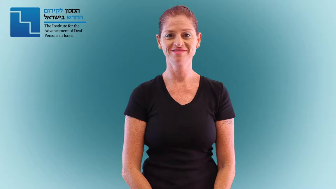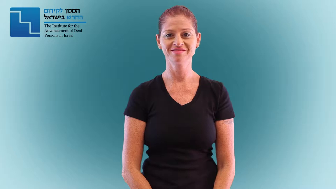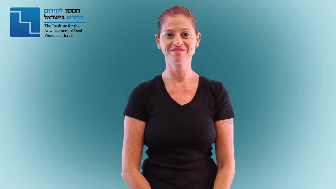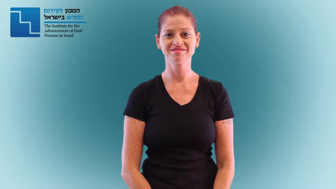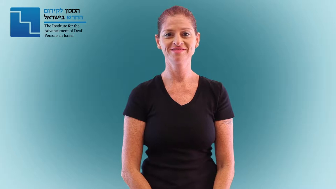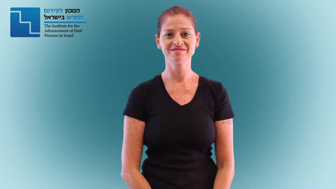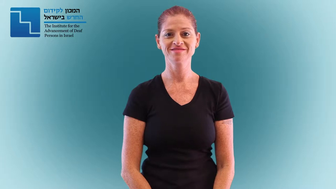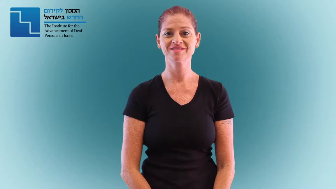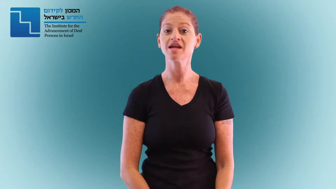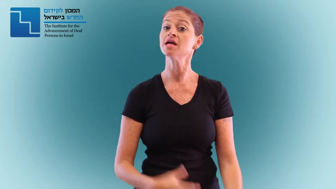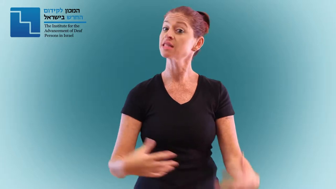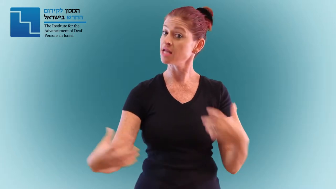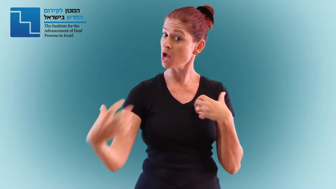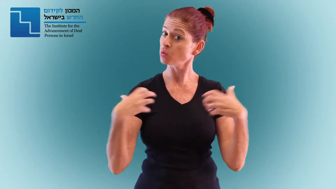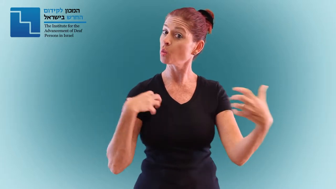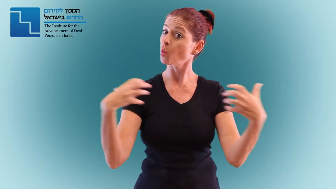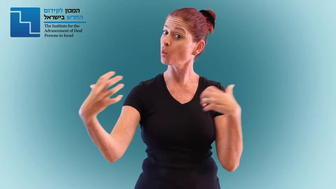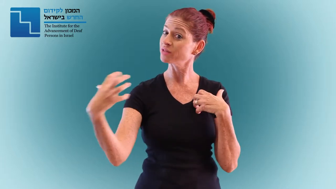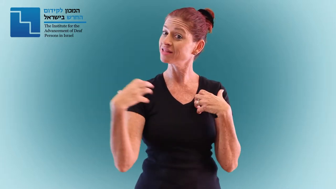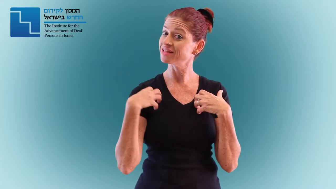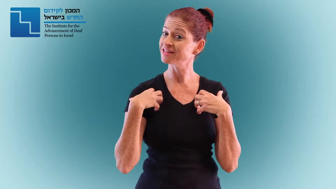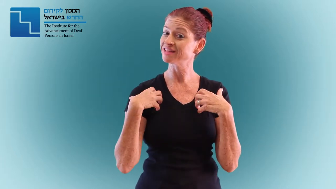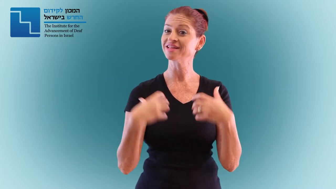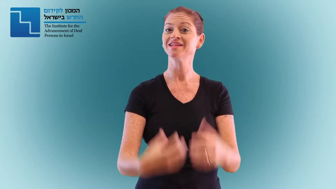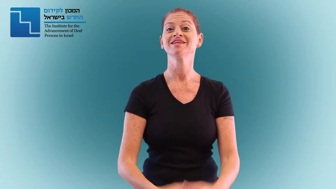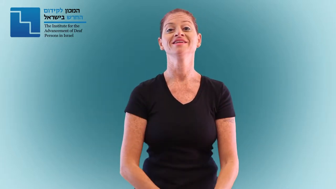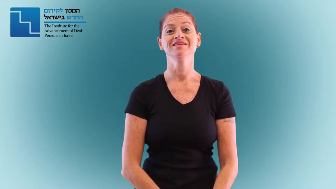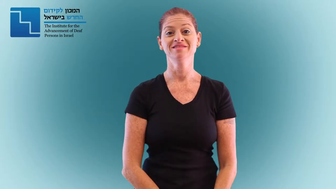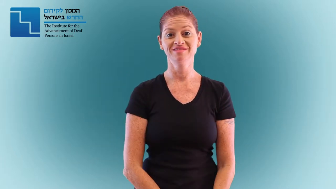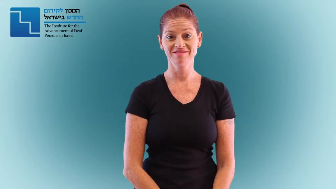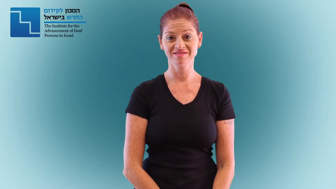תאטרון